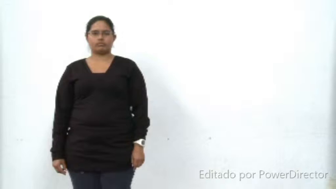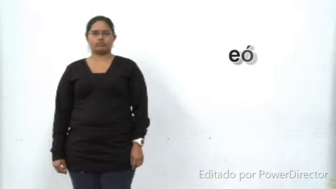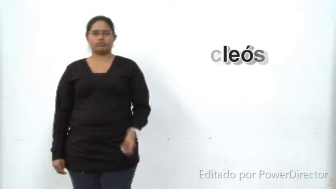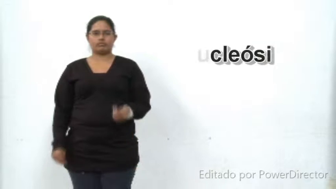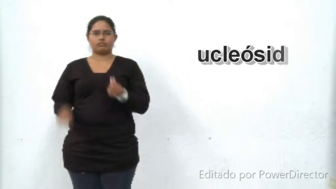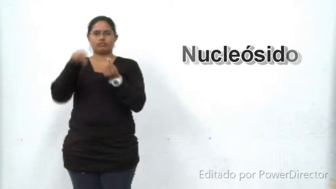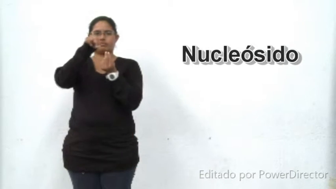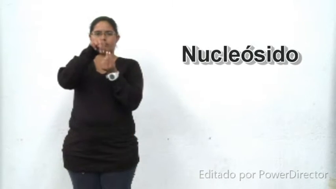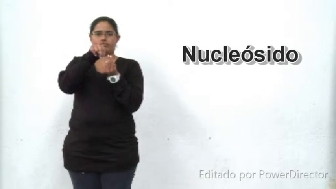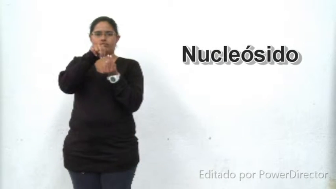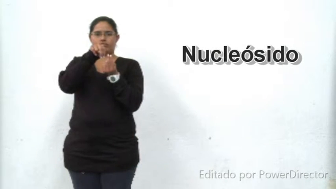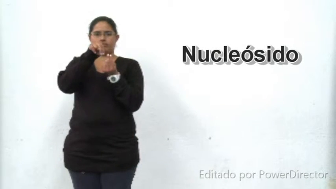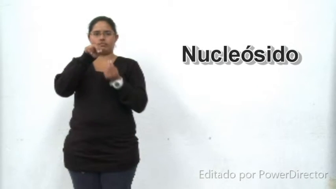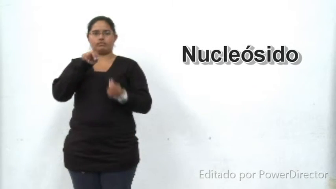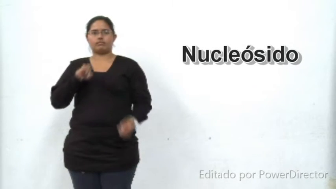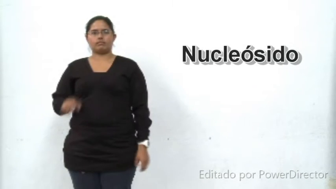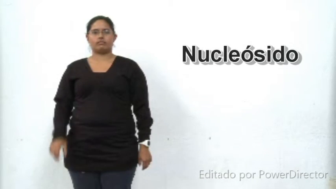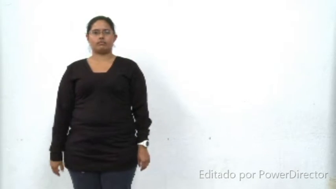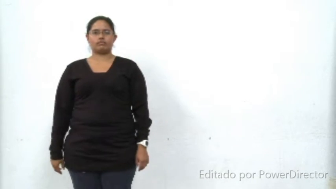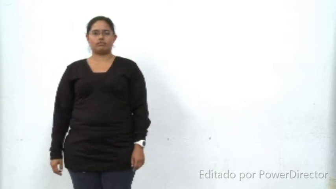Nucleósido